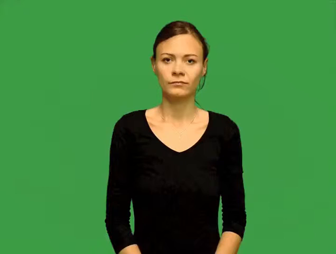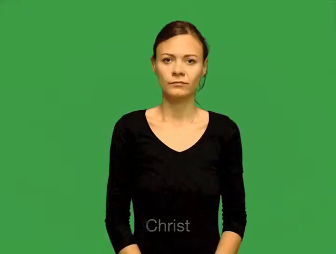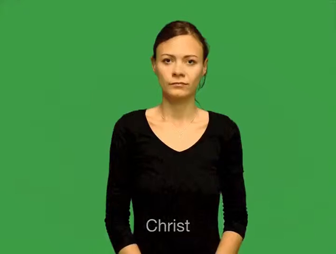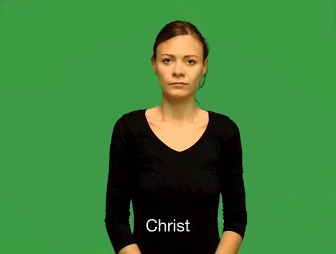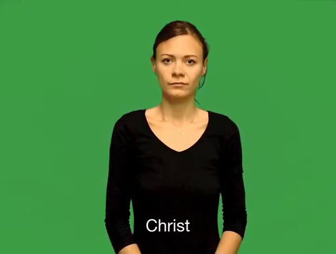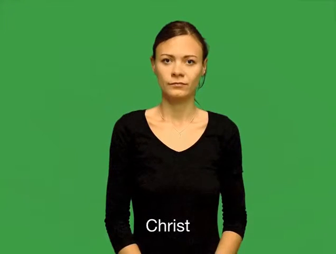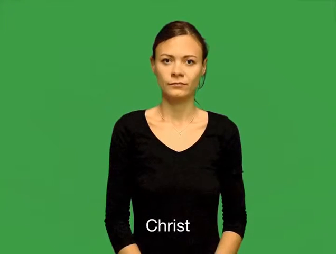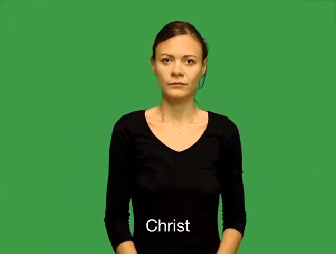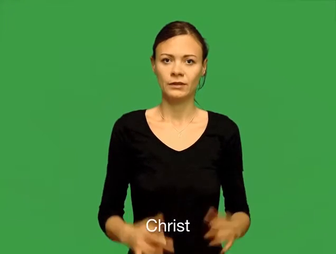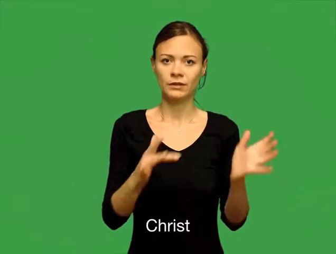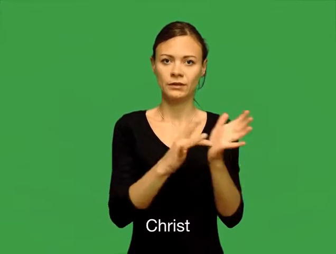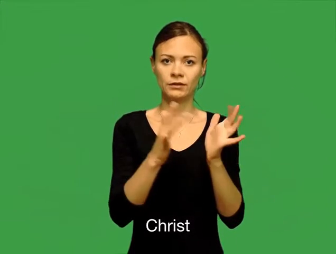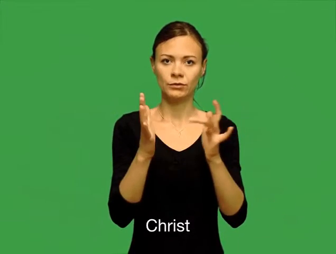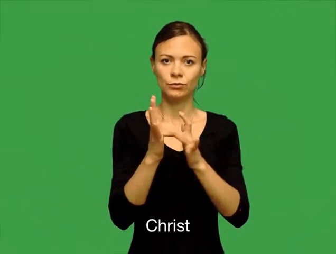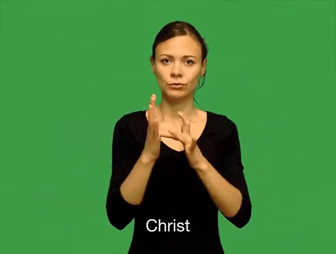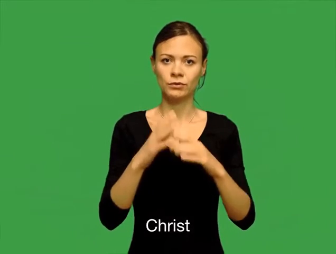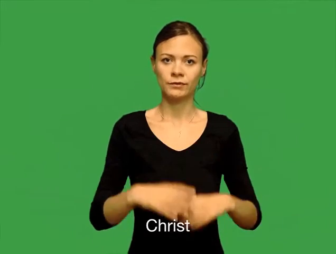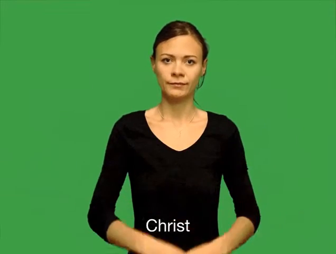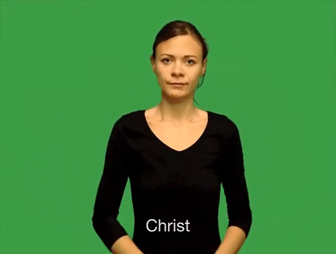Christ